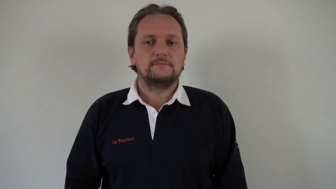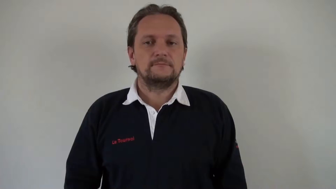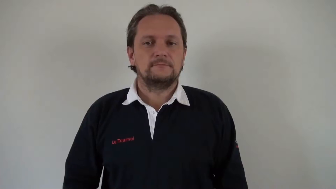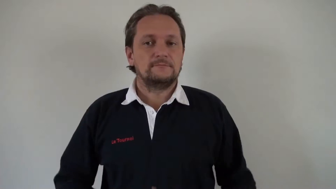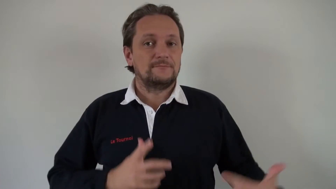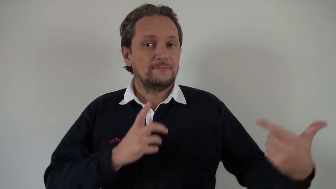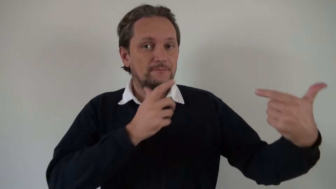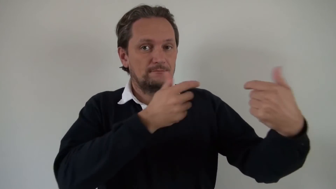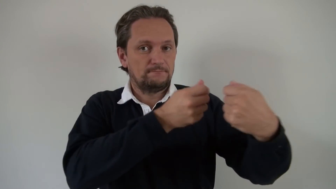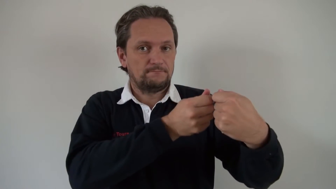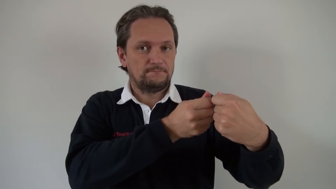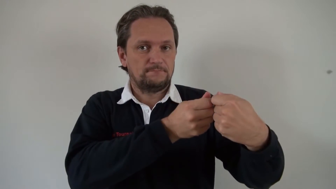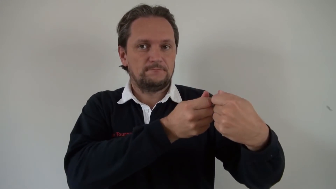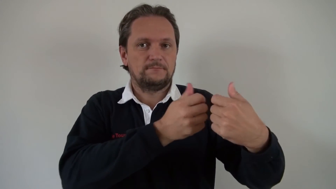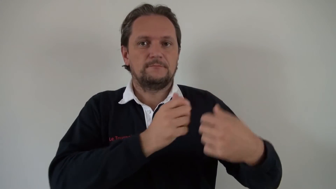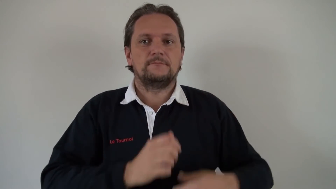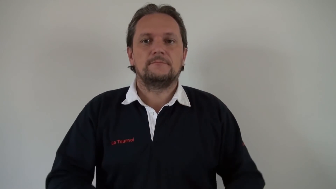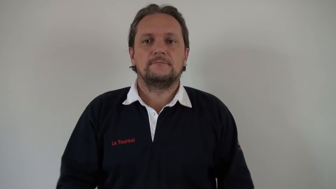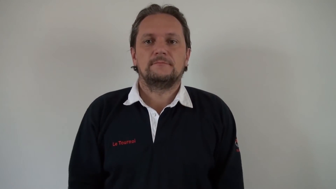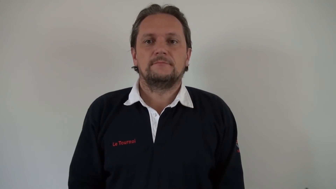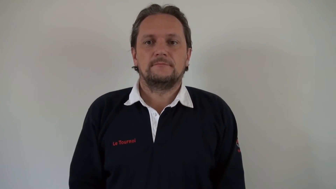Adapter